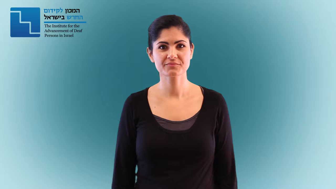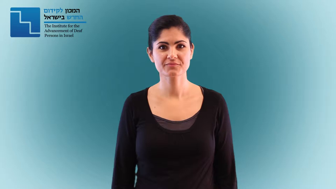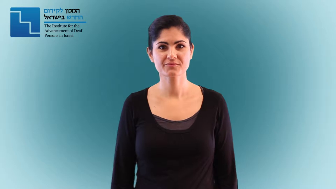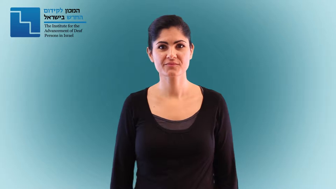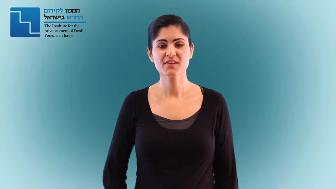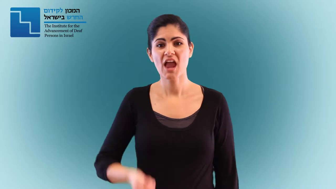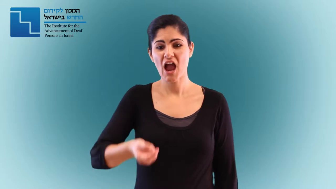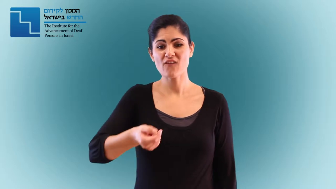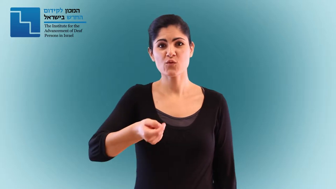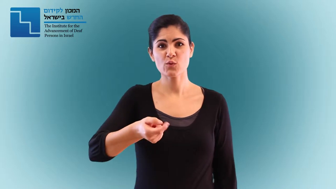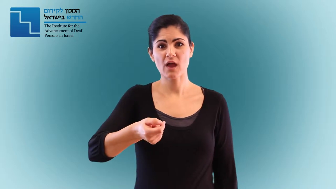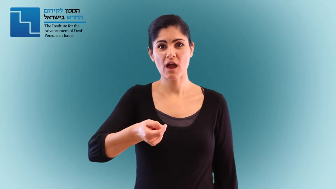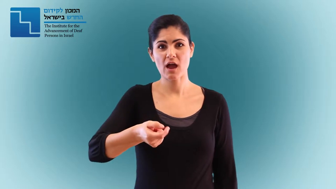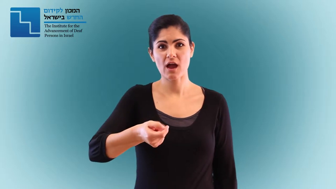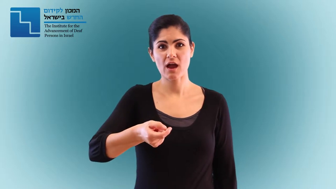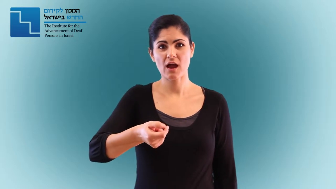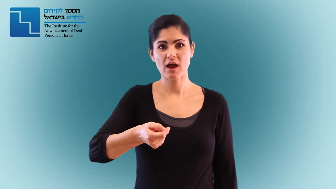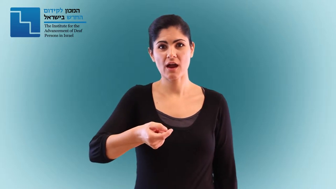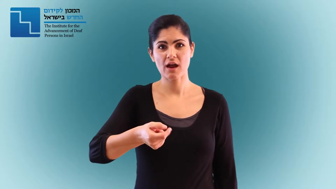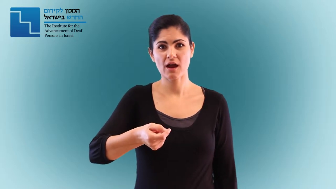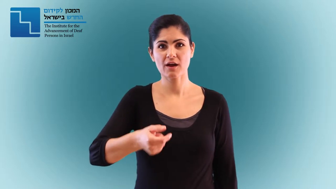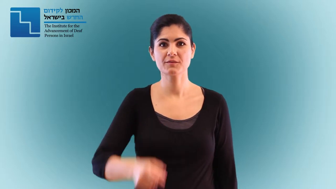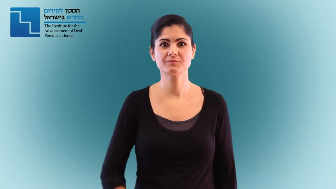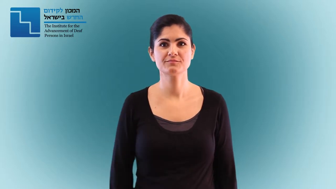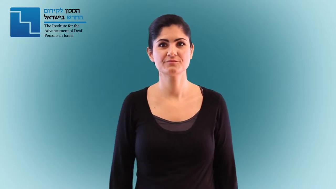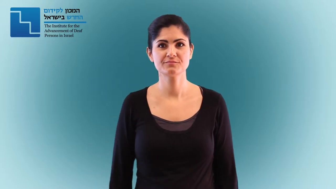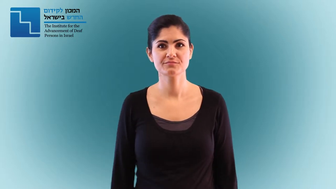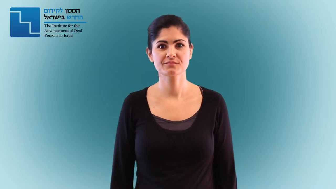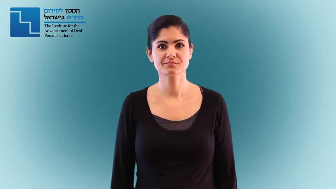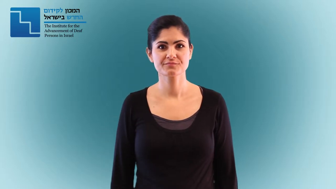אפונה